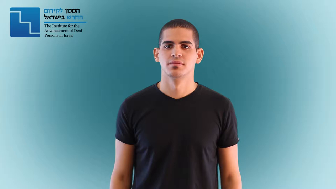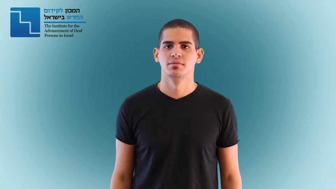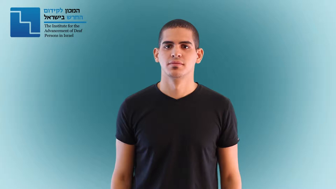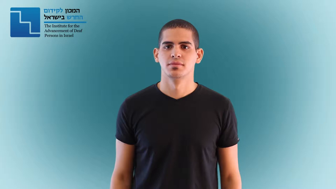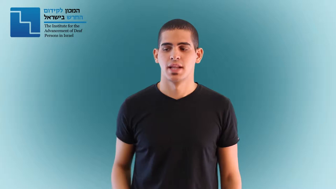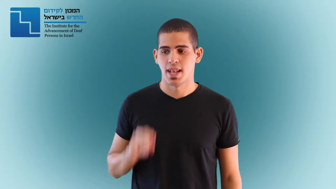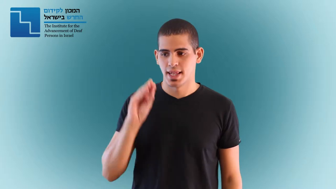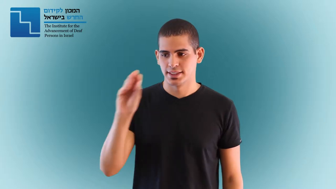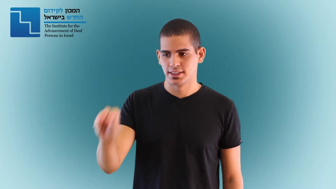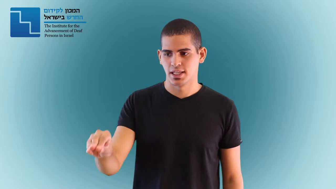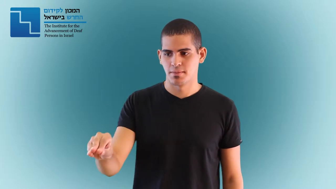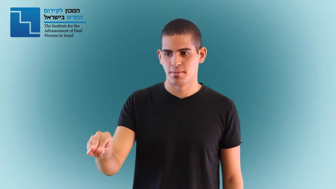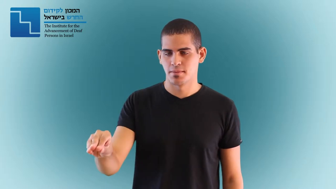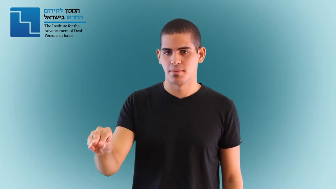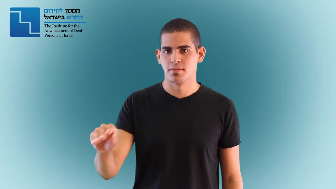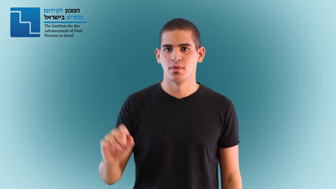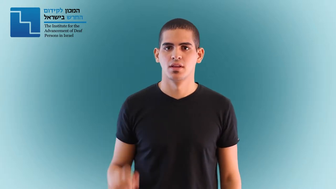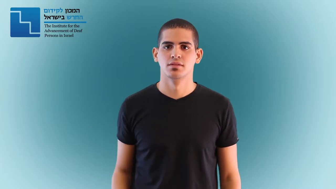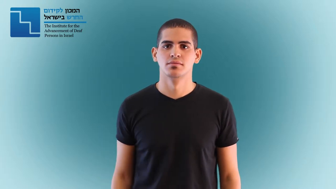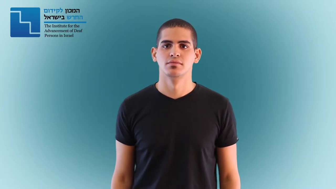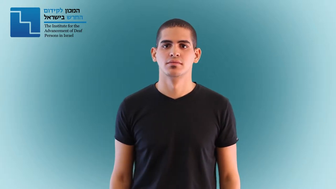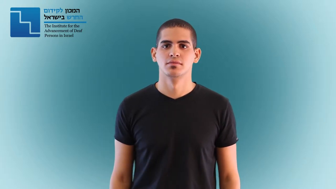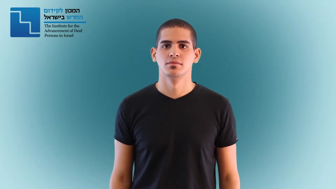לשים